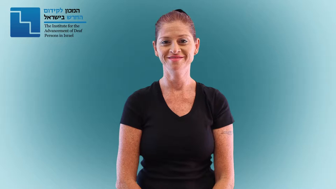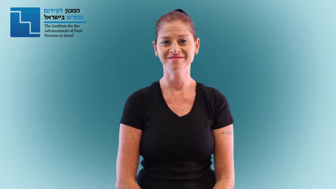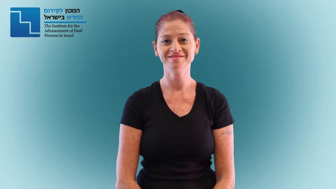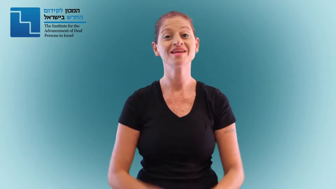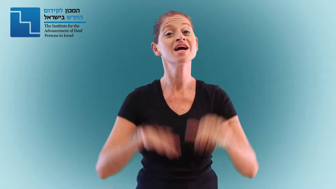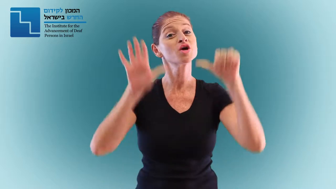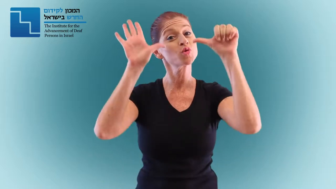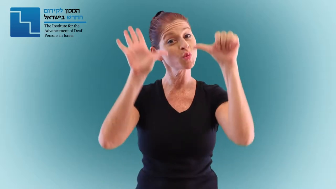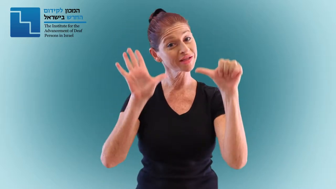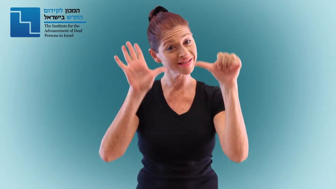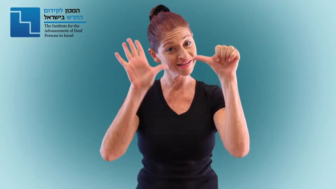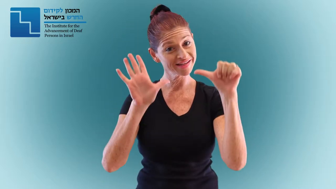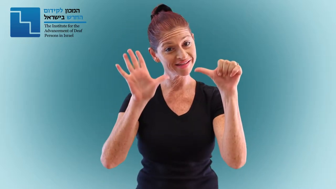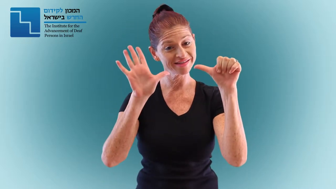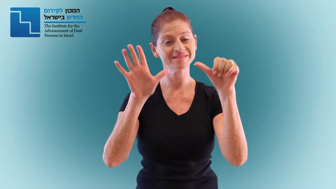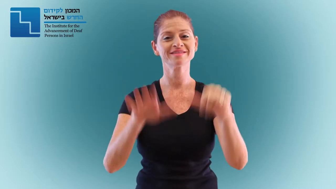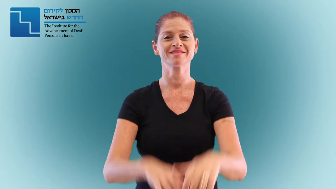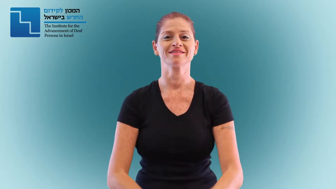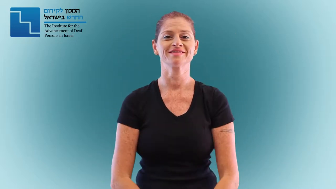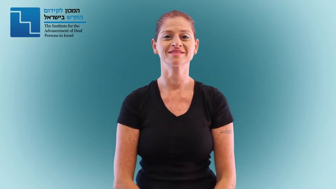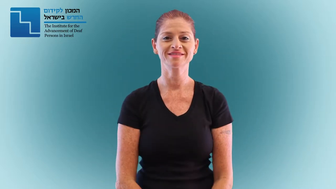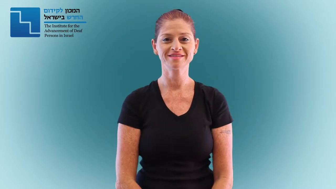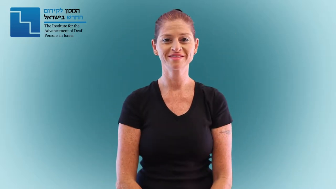יוני